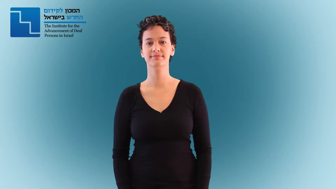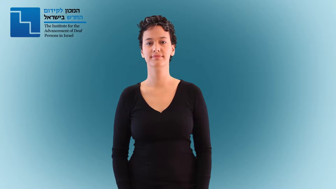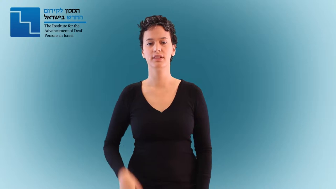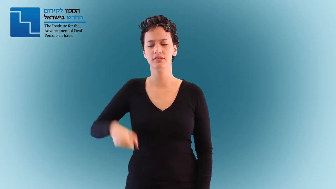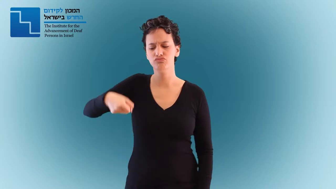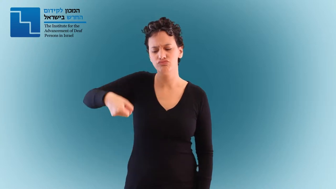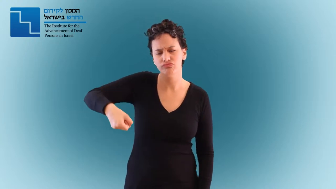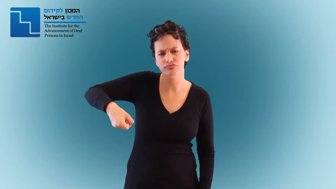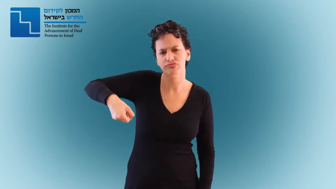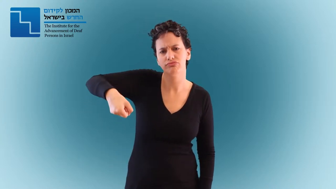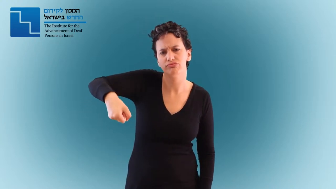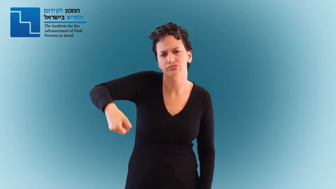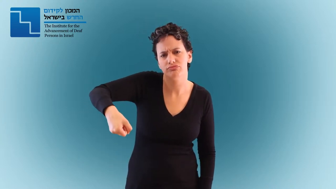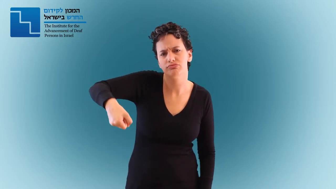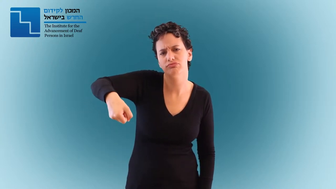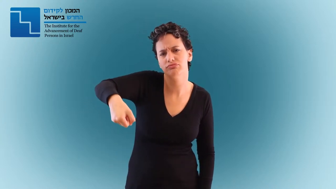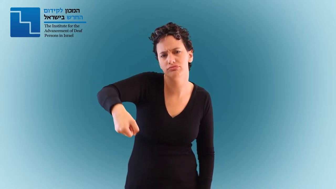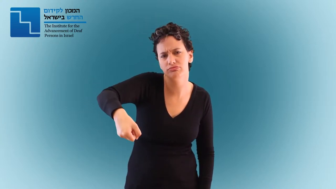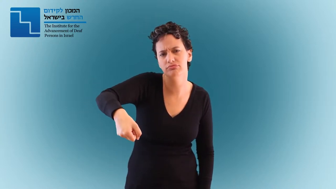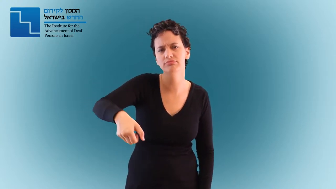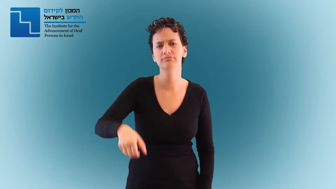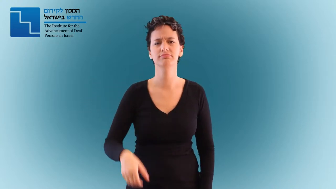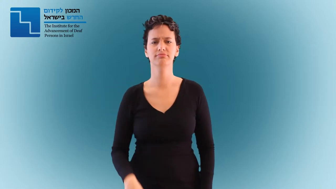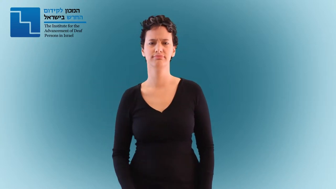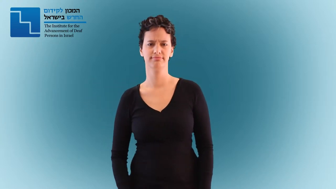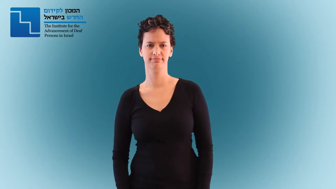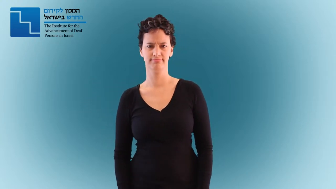מקל